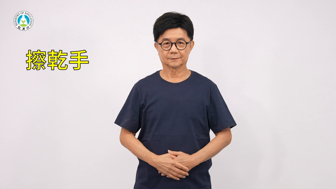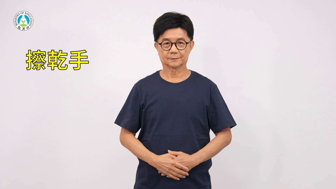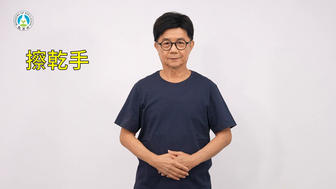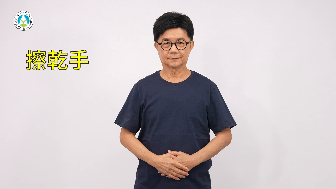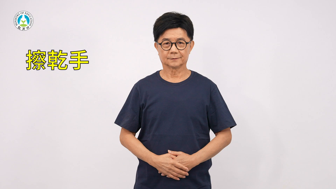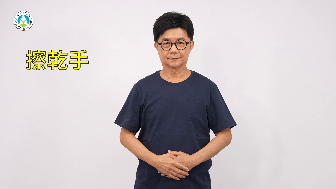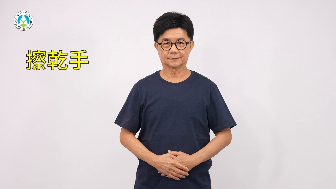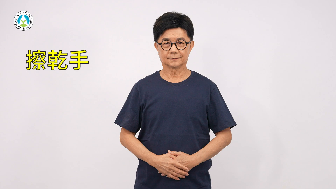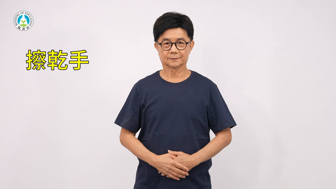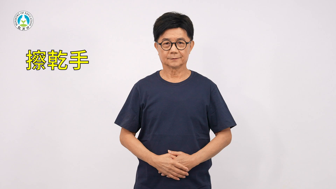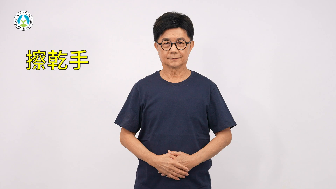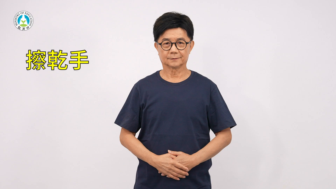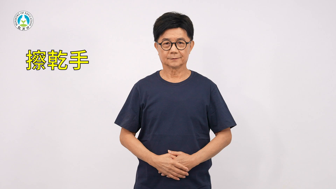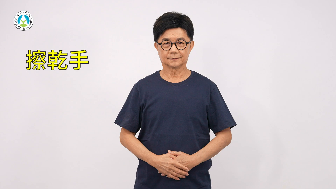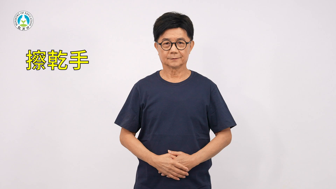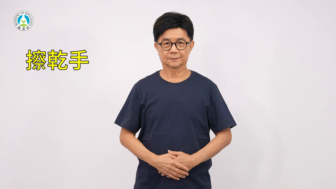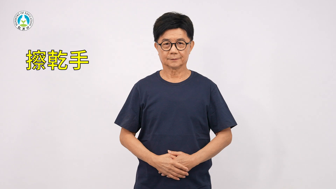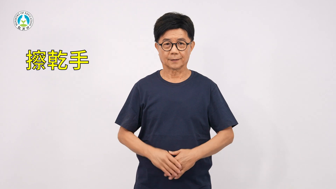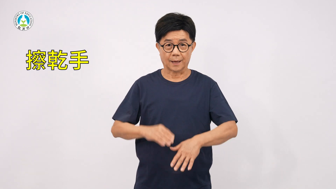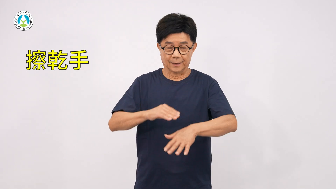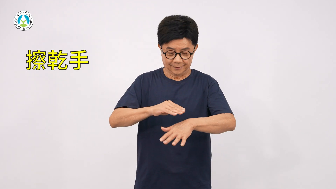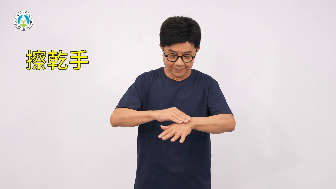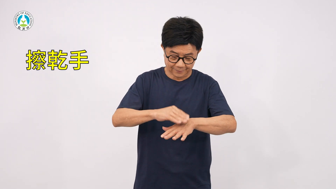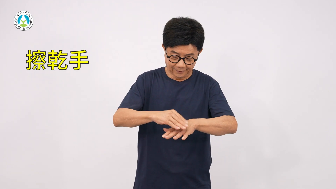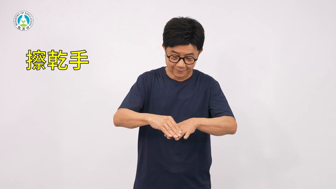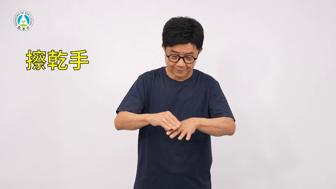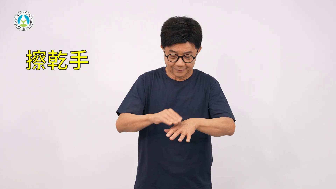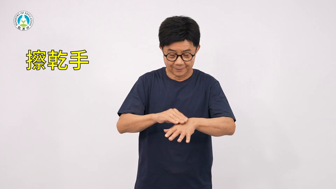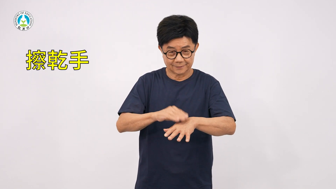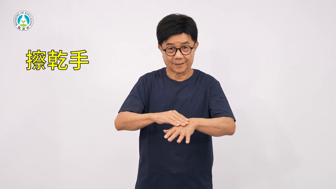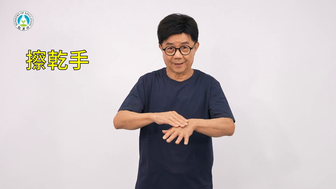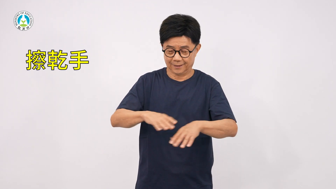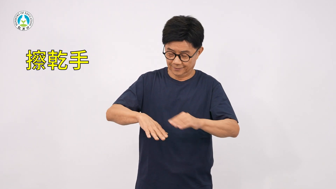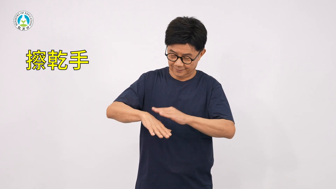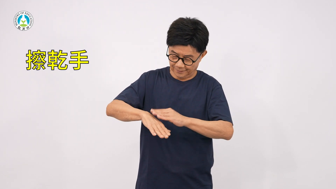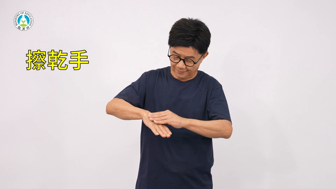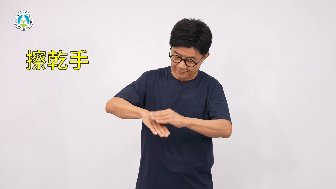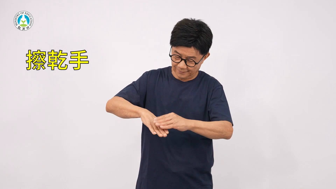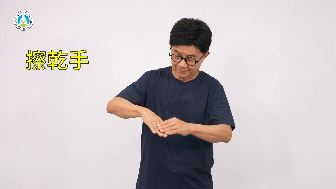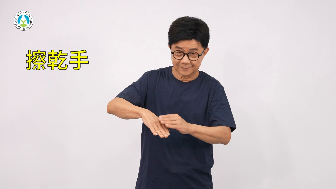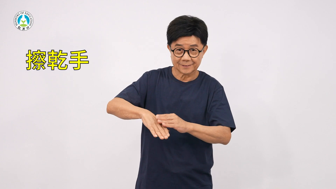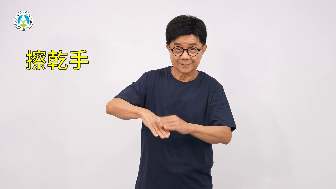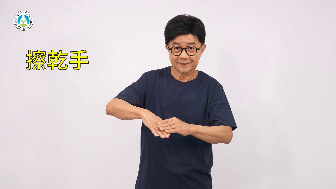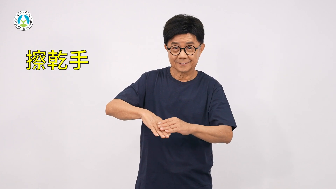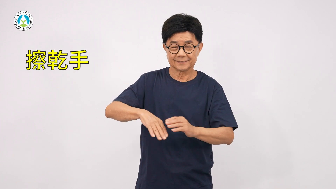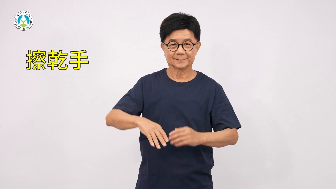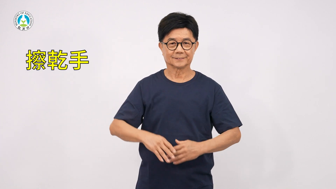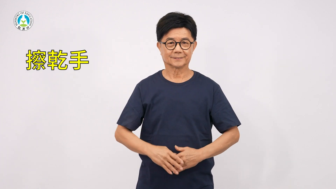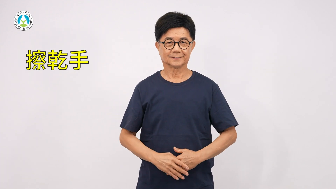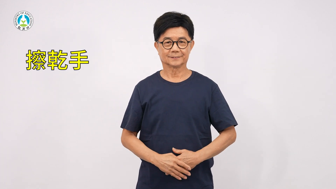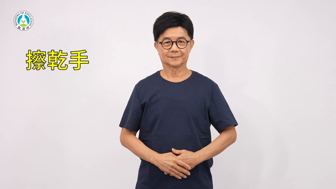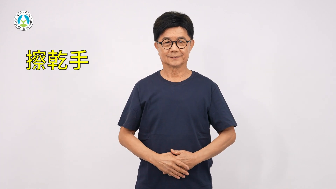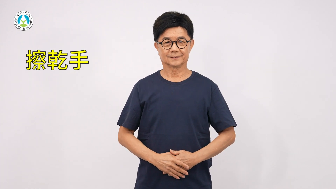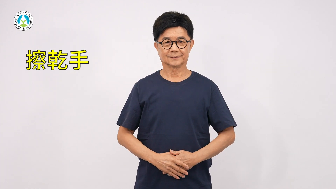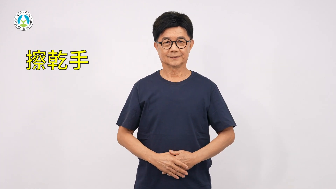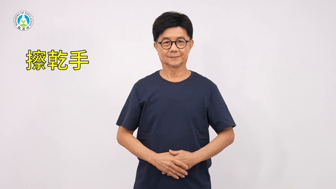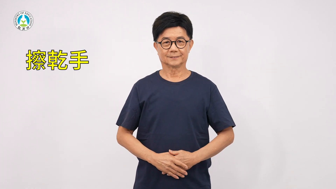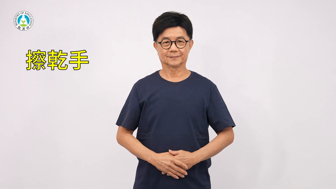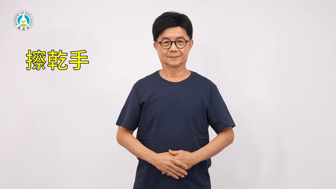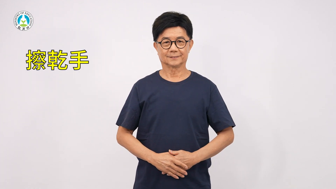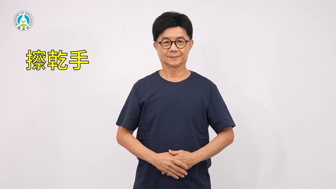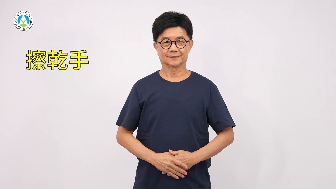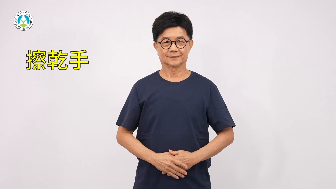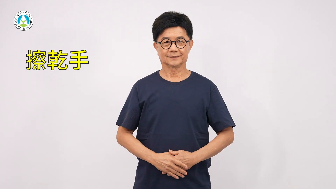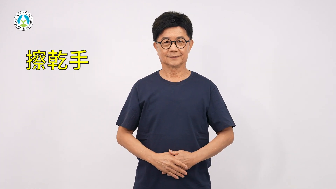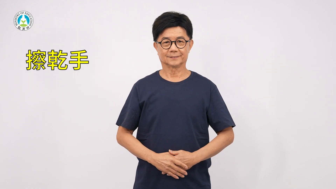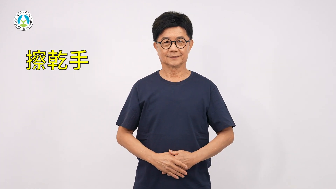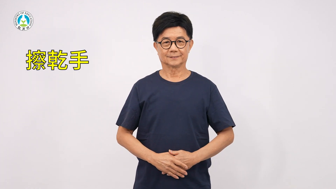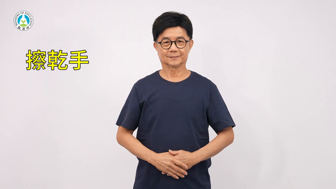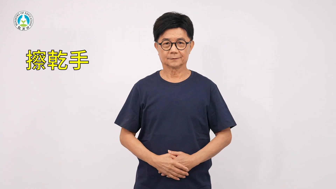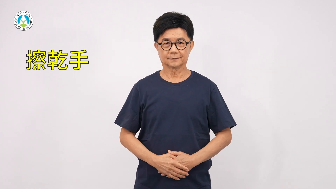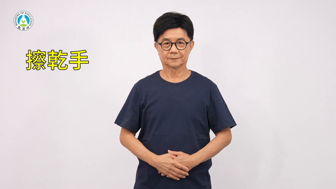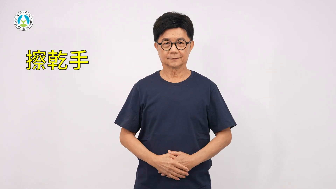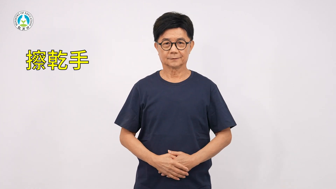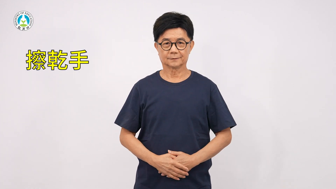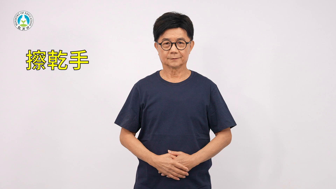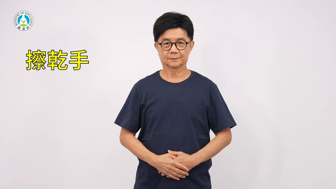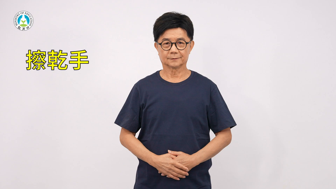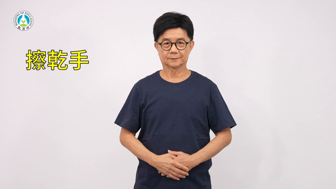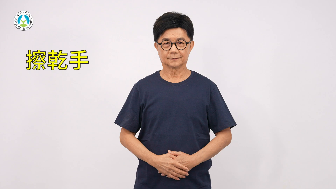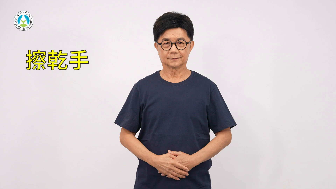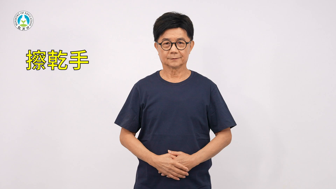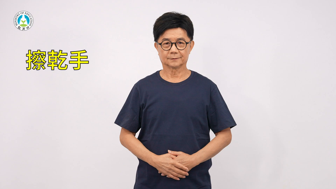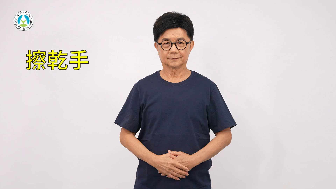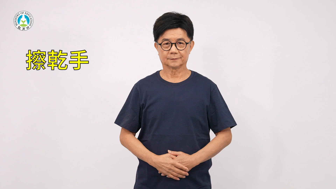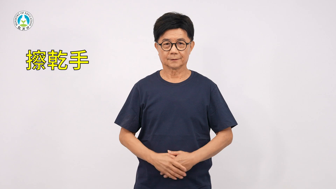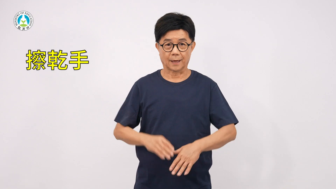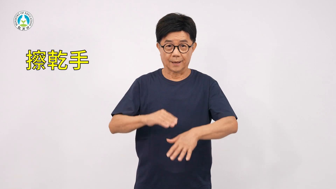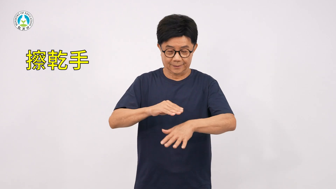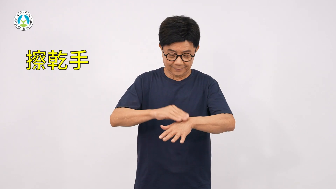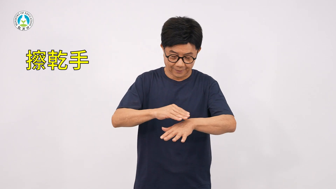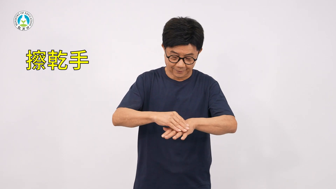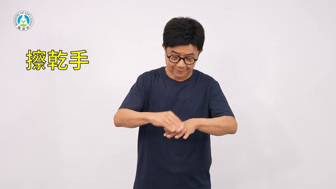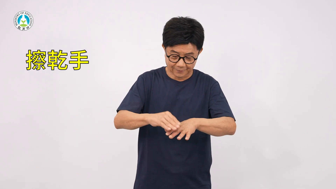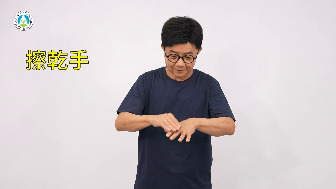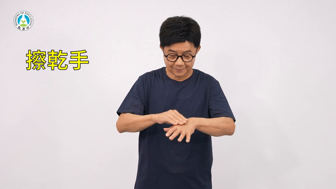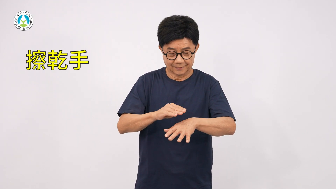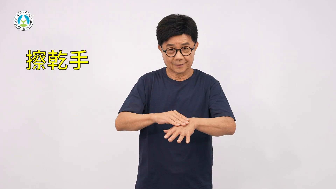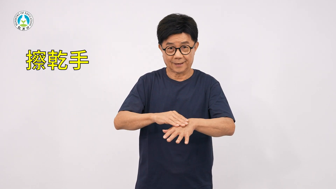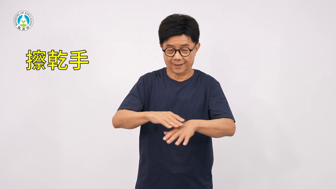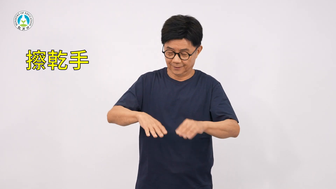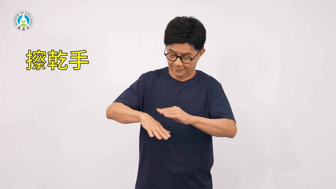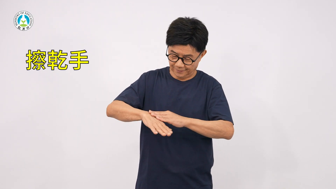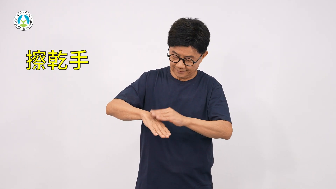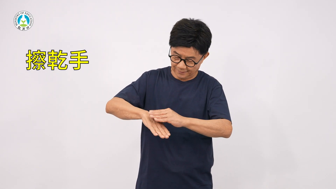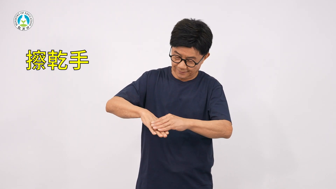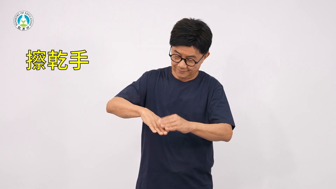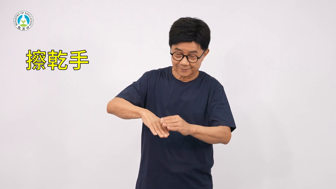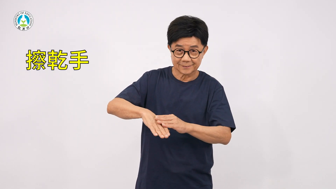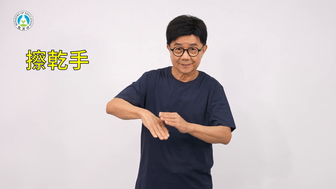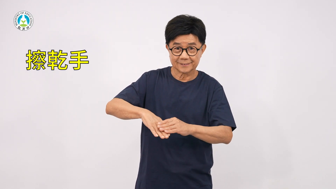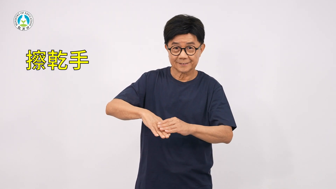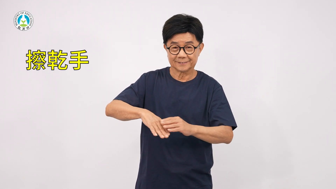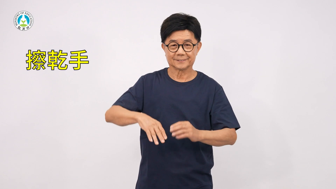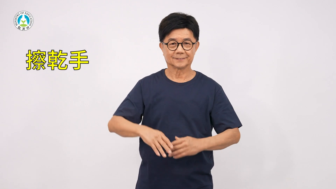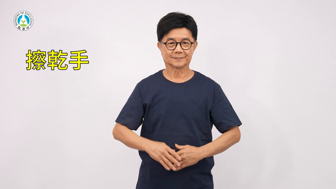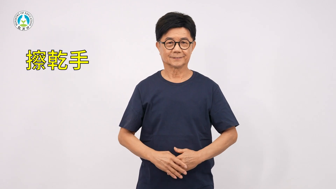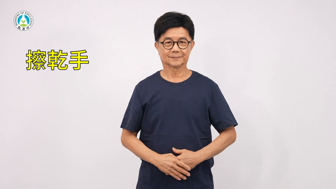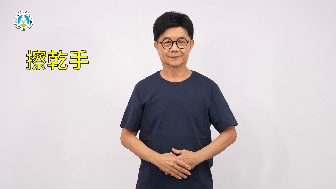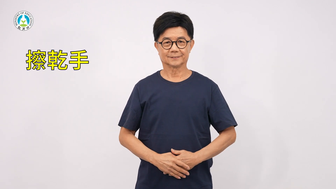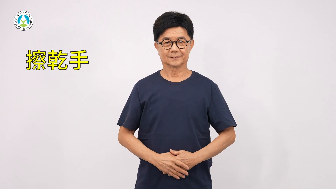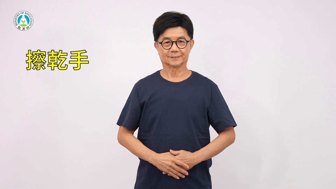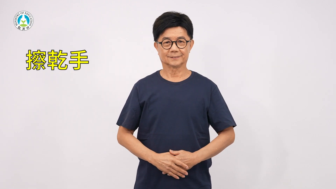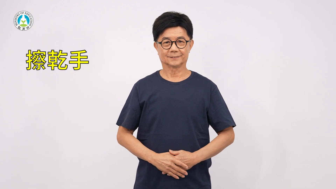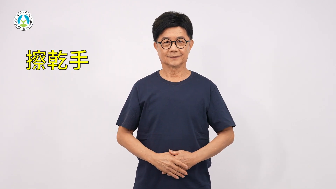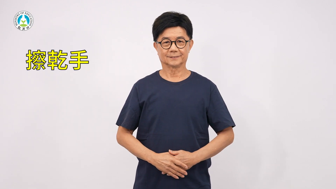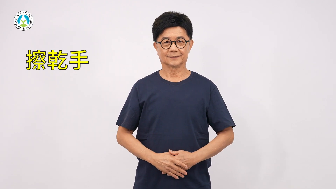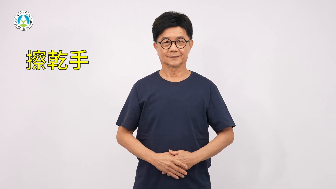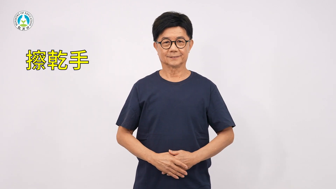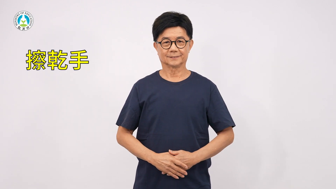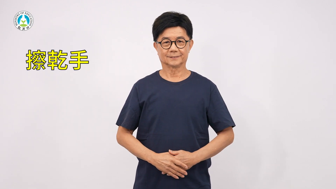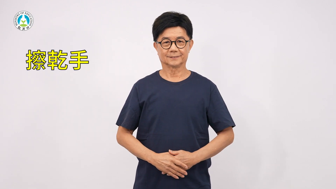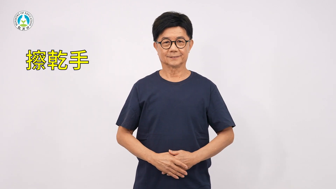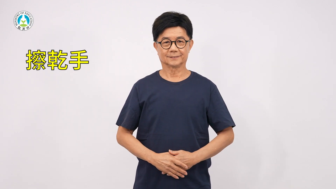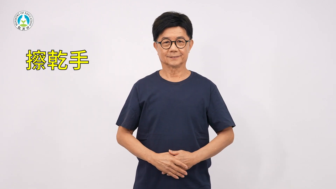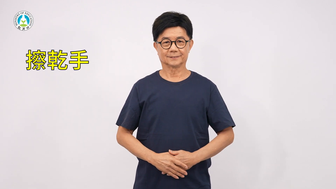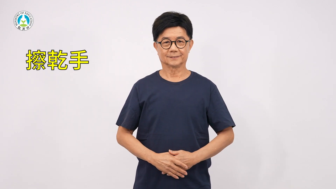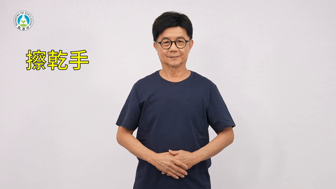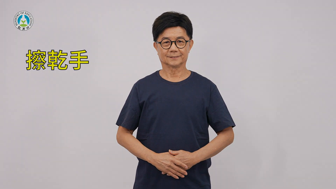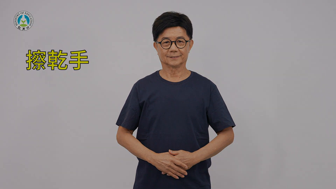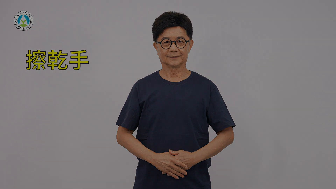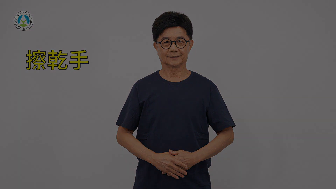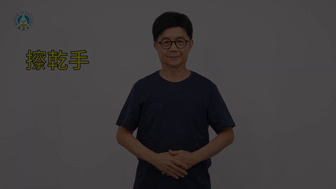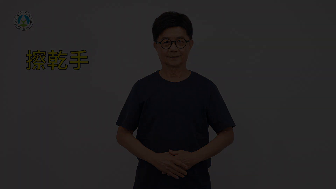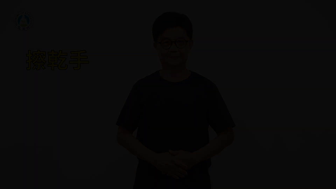擦乾手